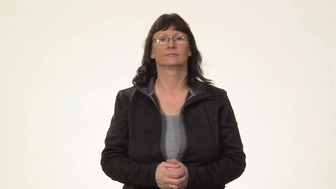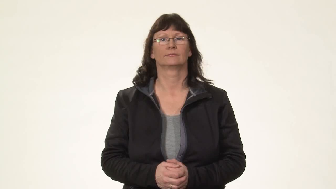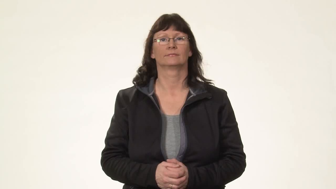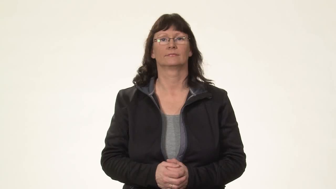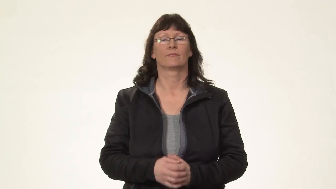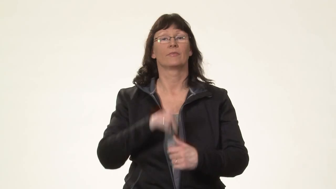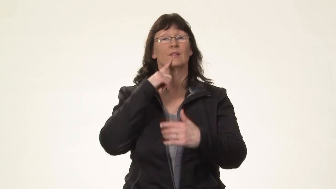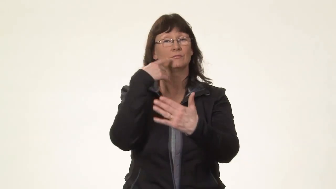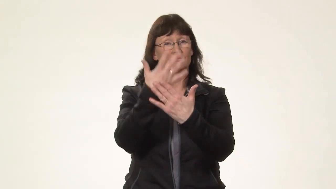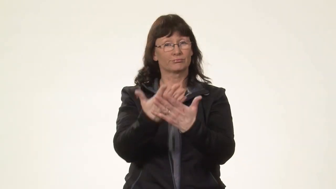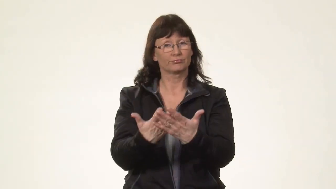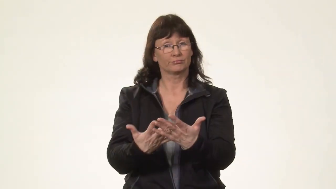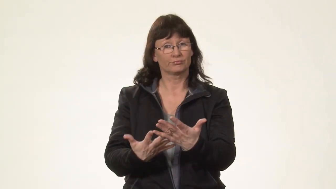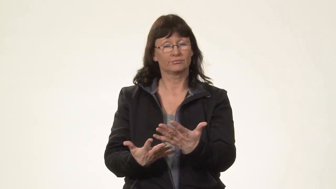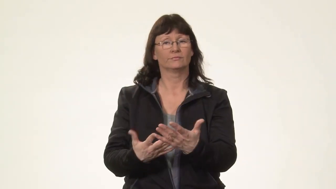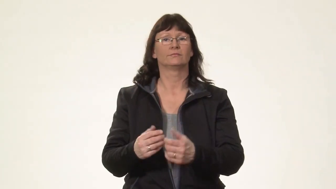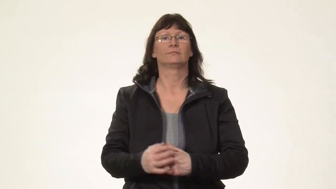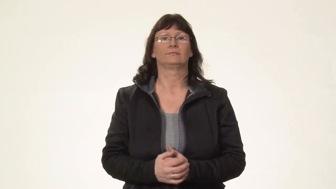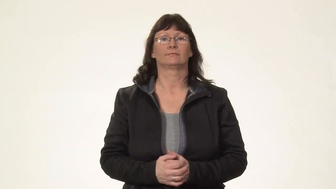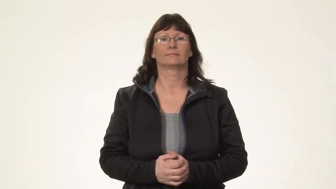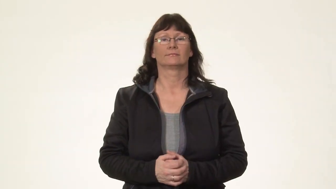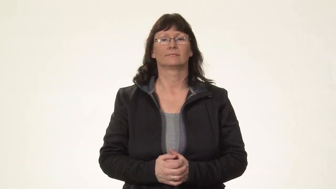Ræða